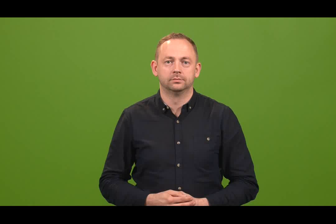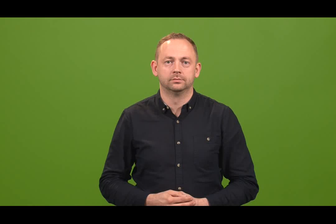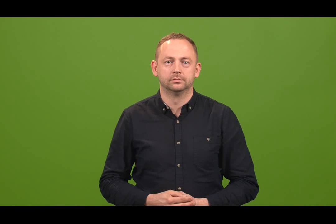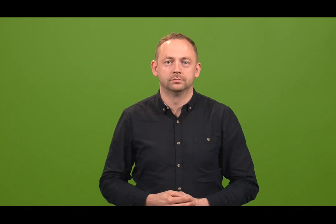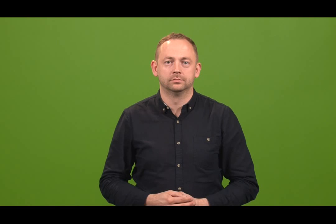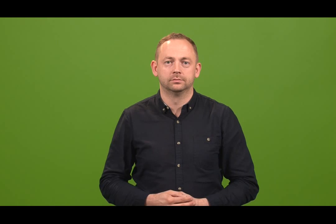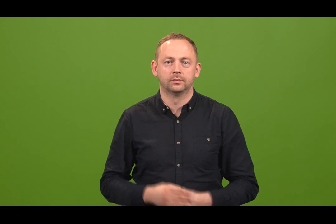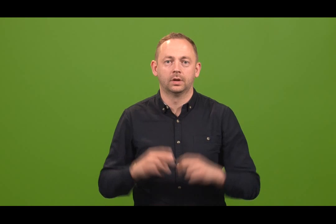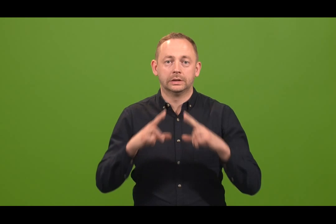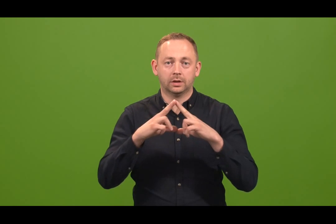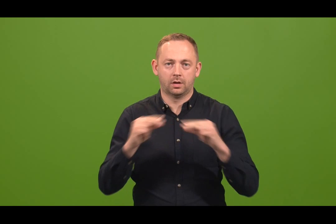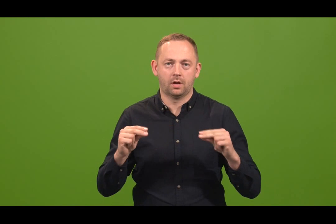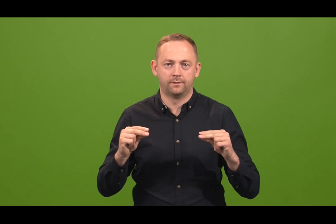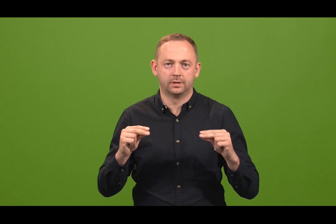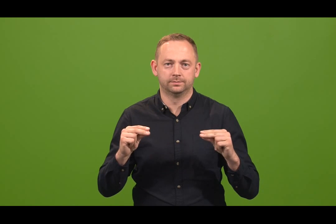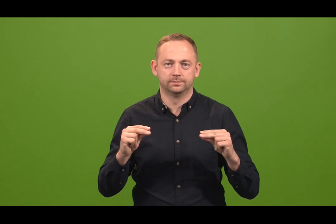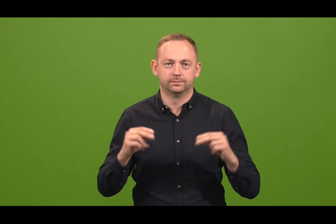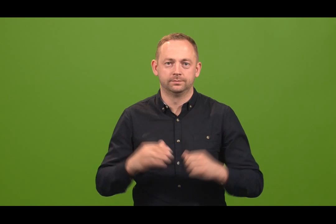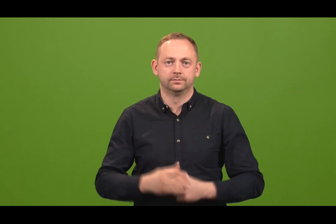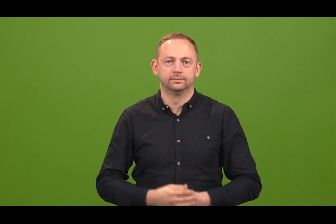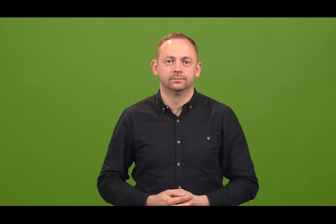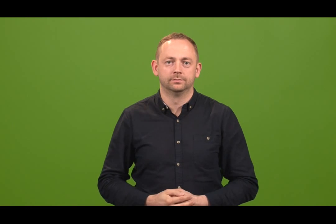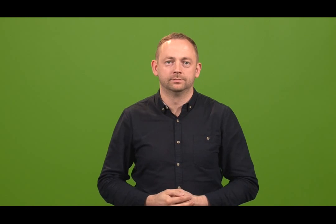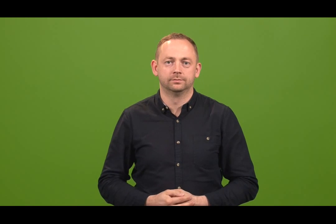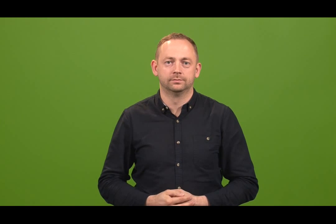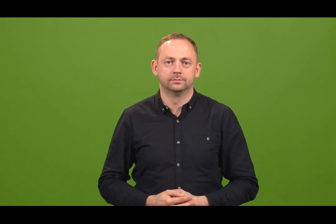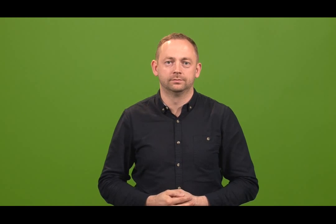Nigaragua